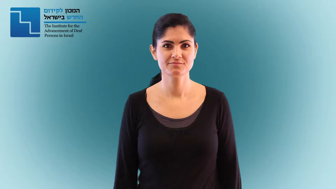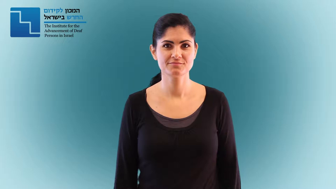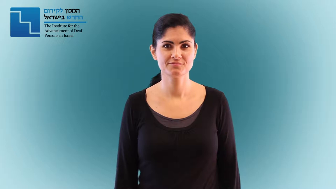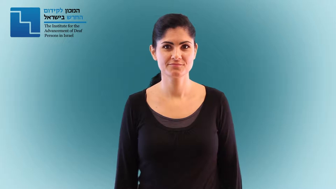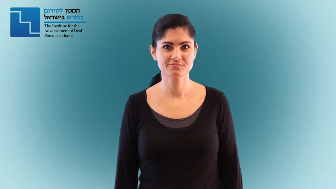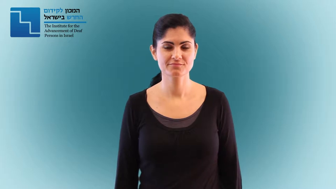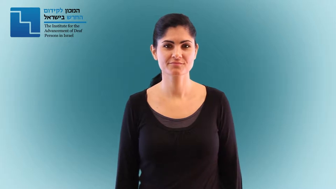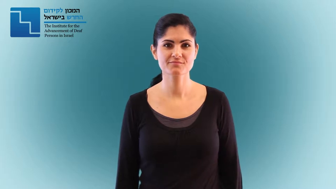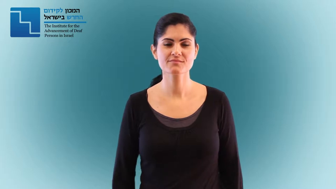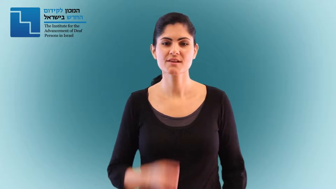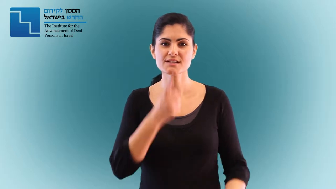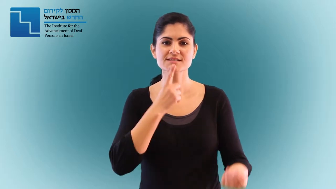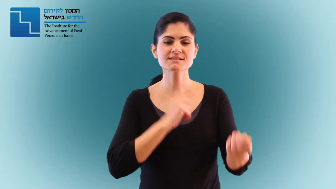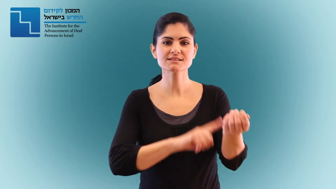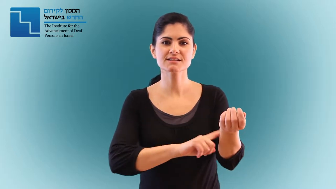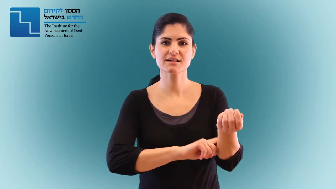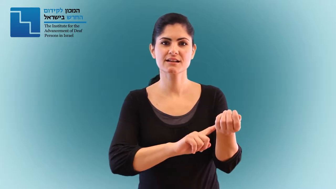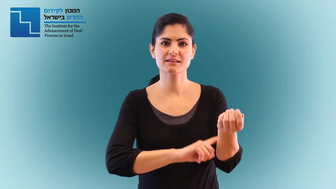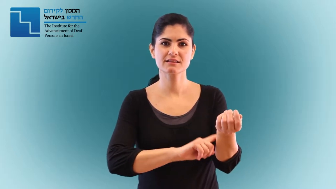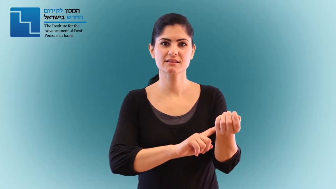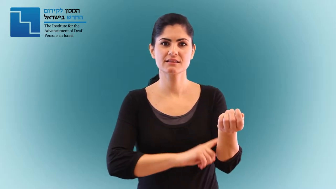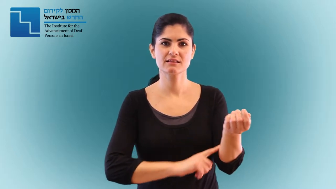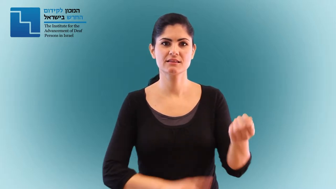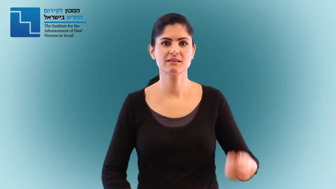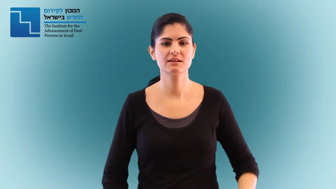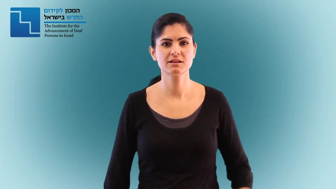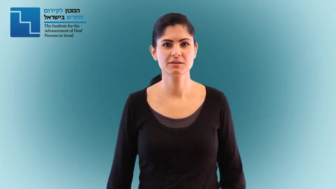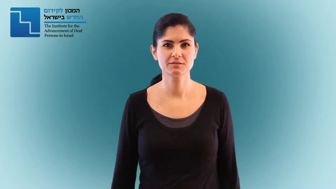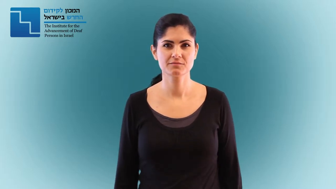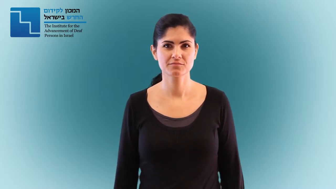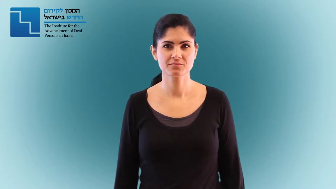סוכרת